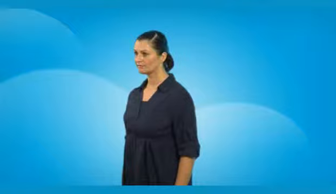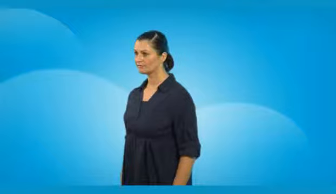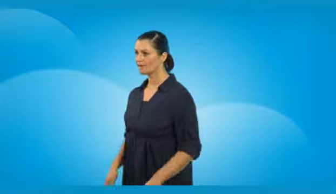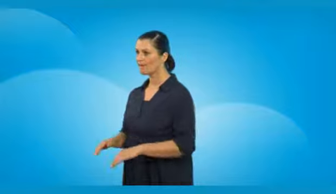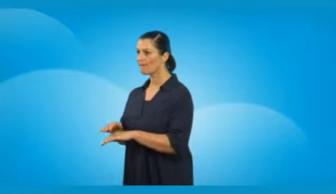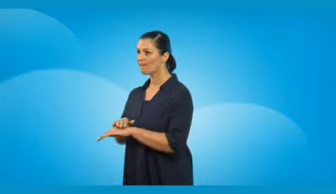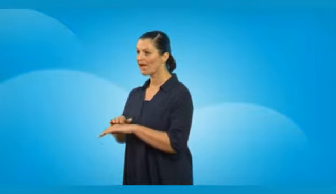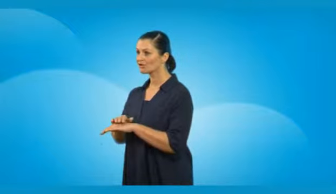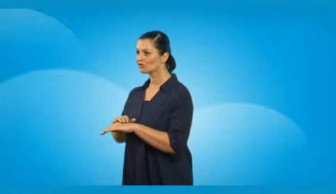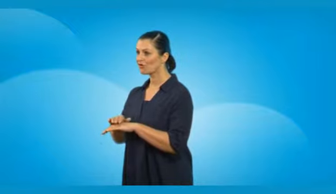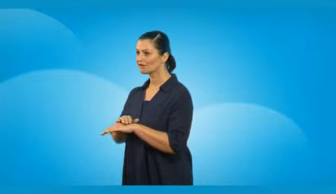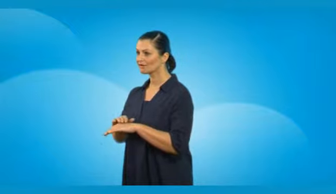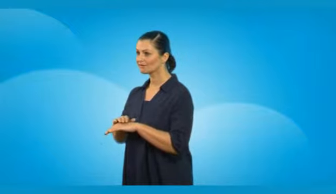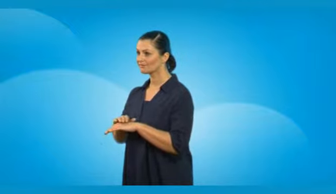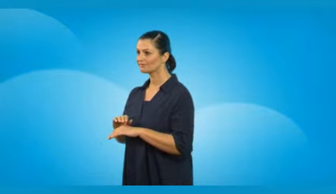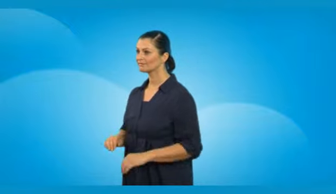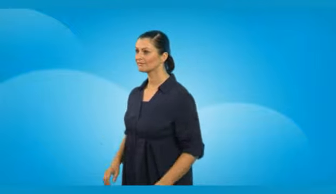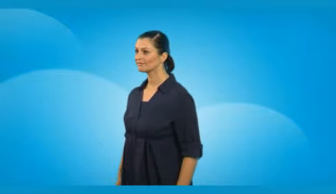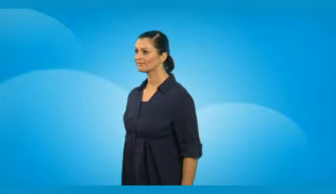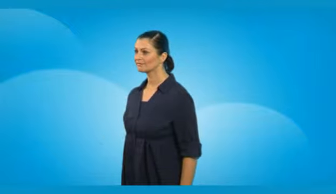Bársony